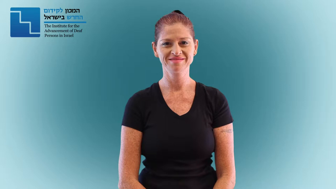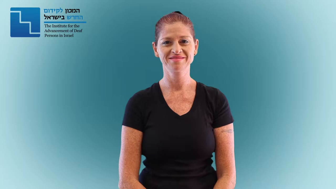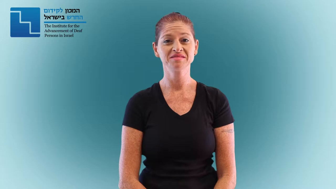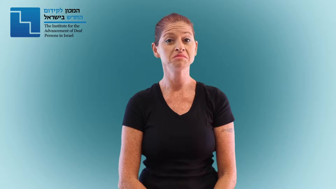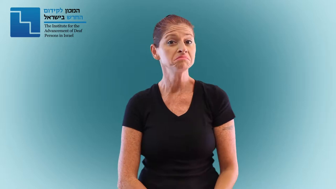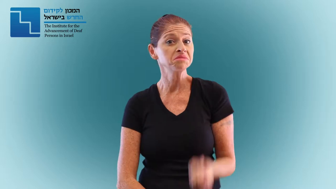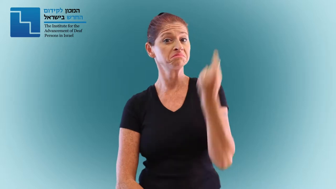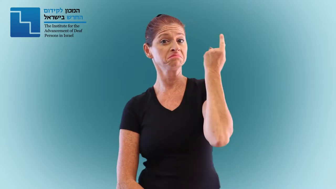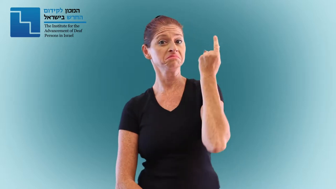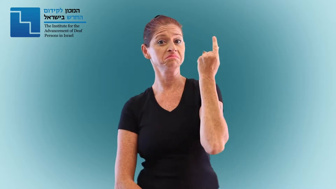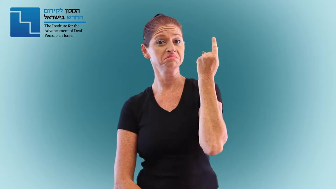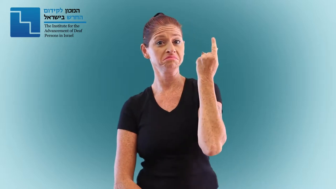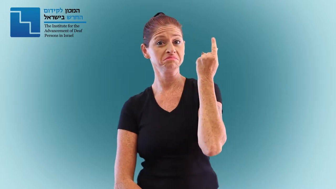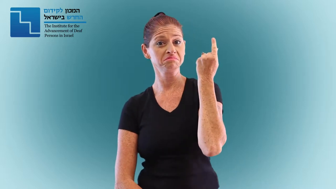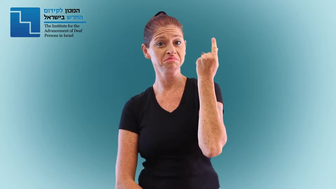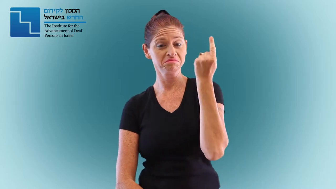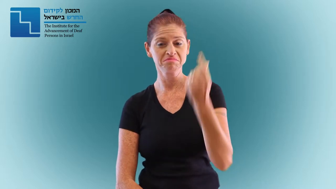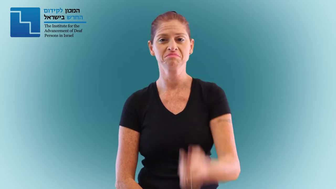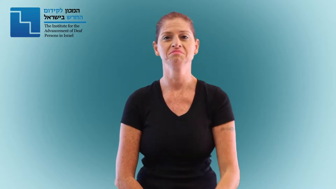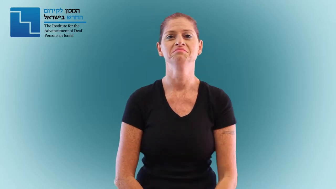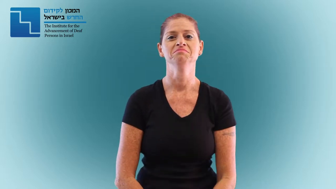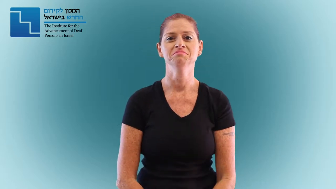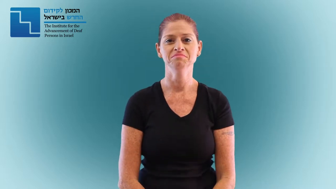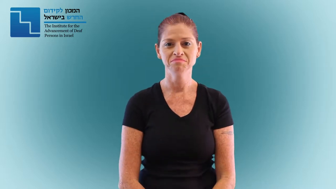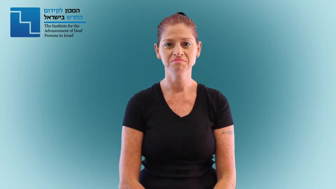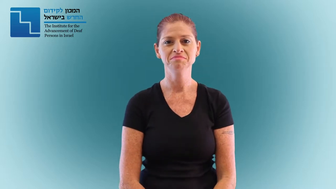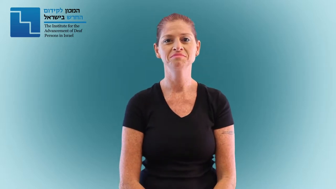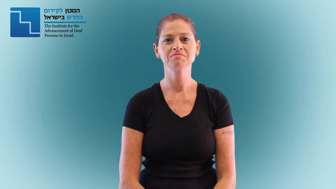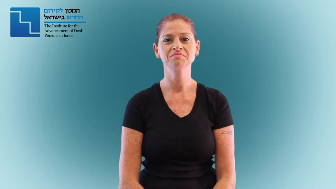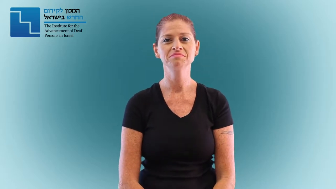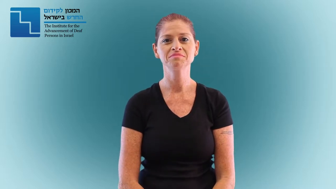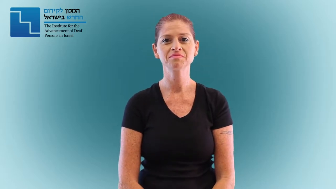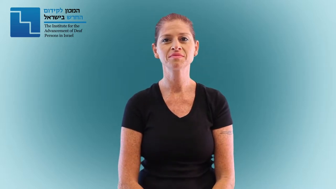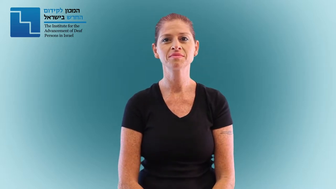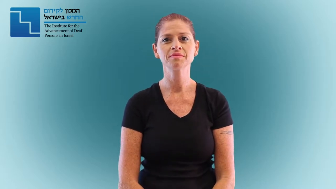במקרה